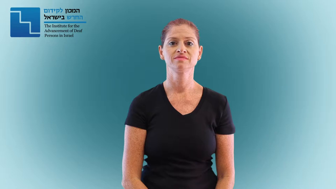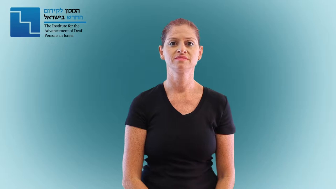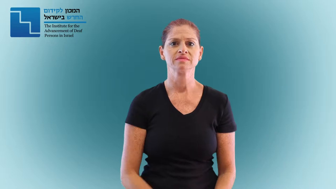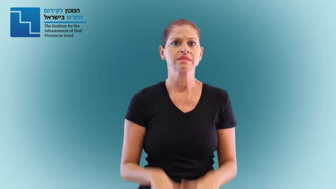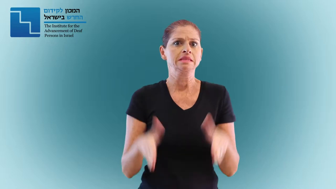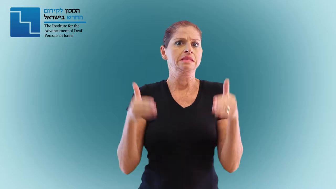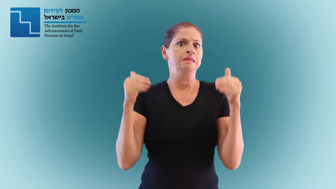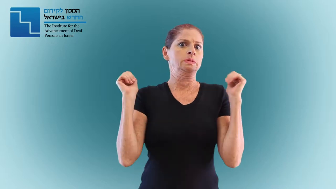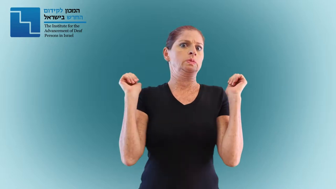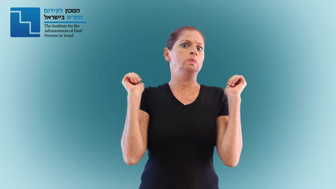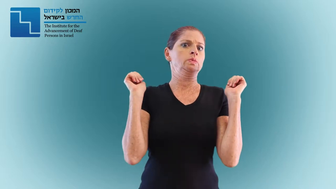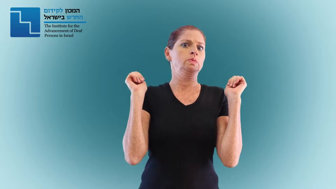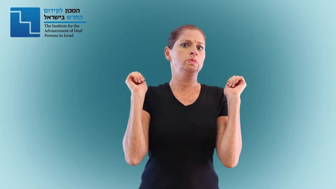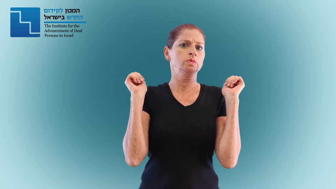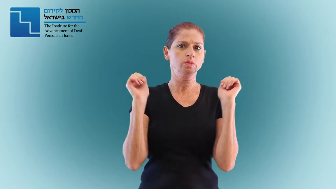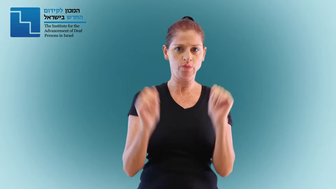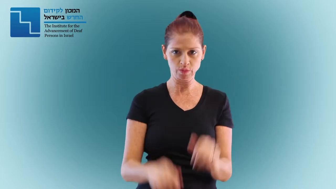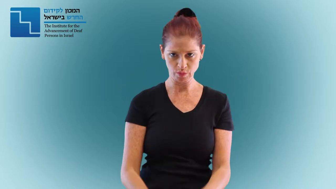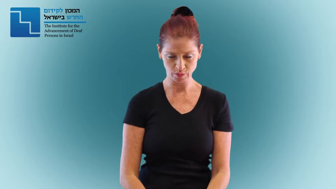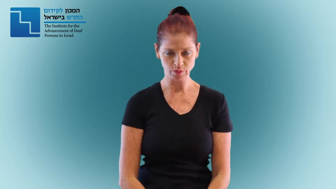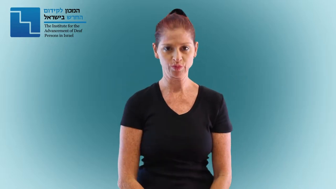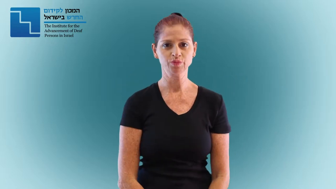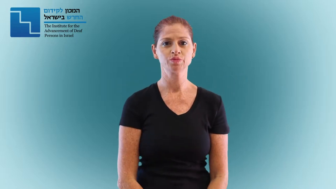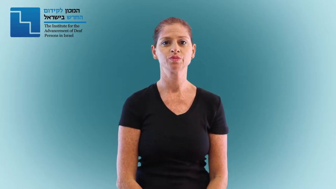נסוג